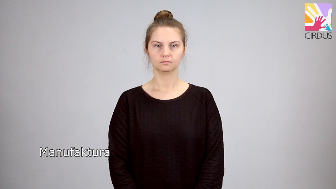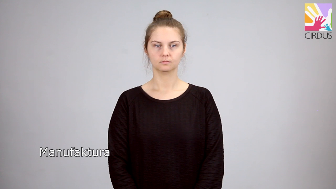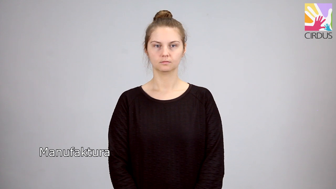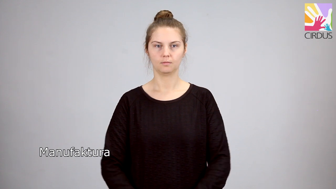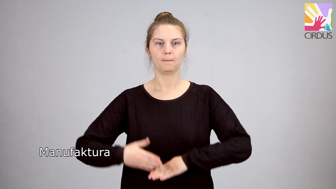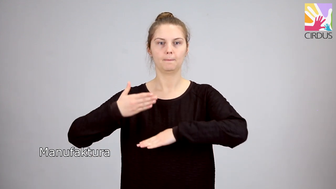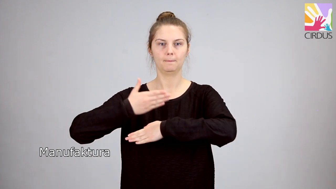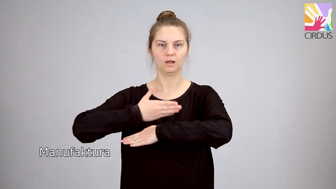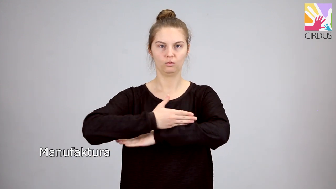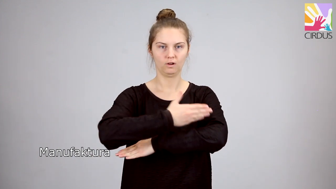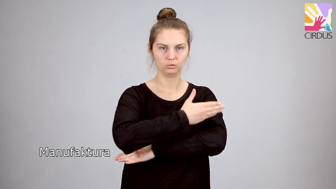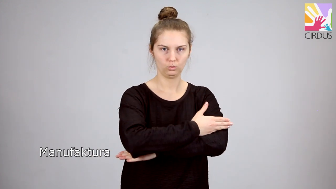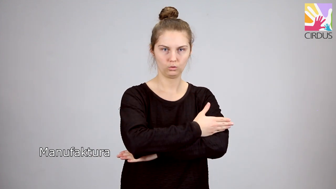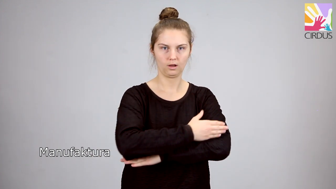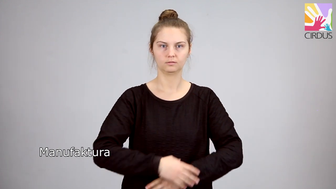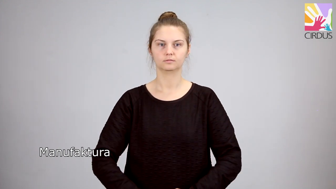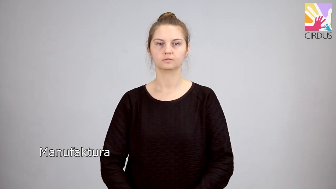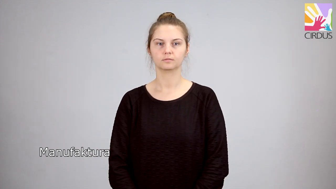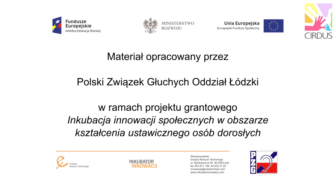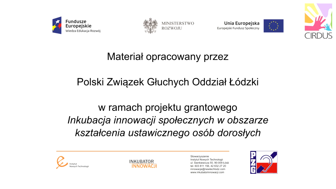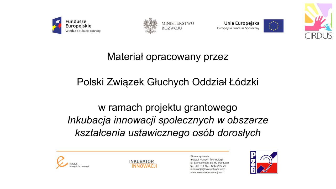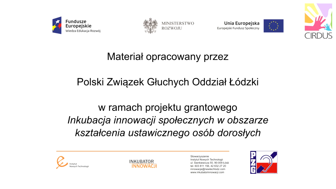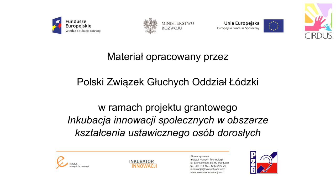Manufaktura